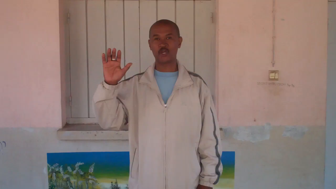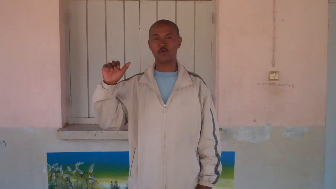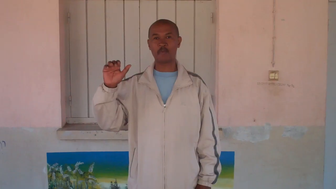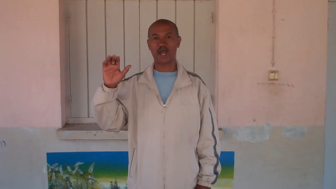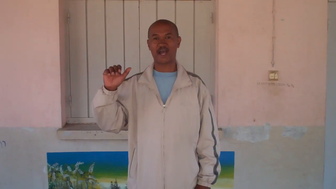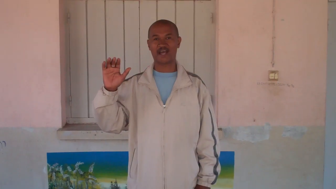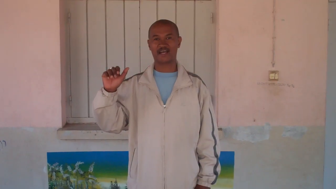veloma